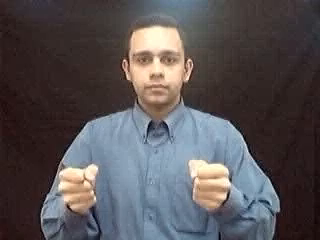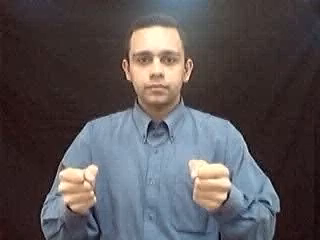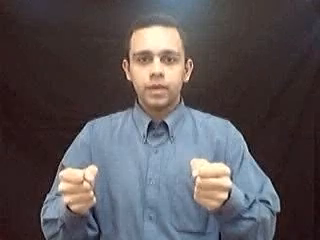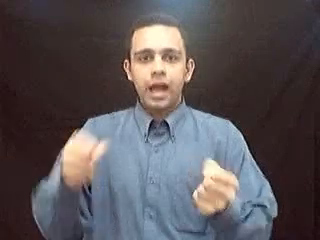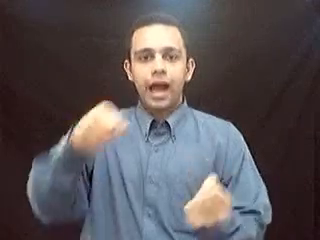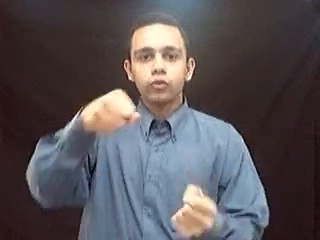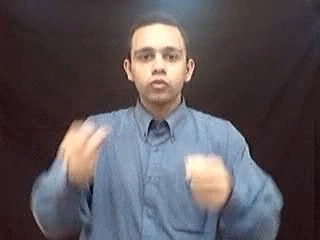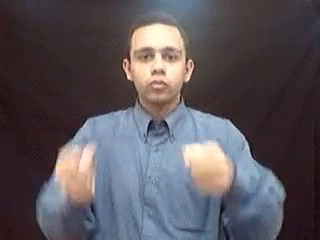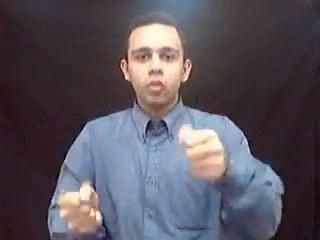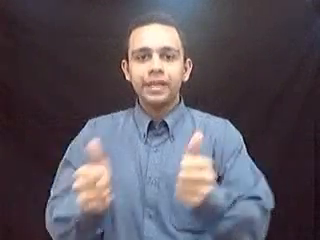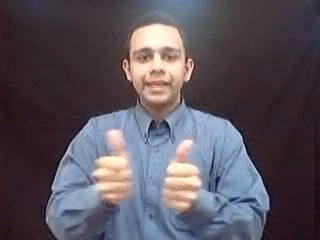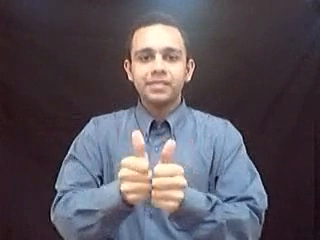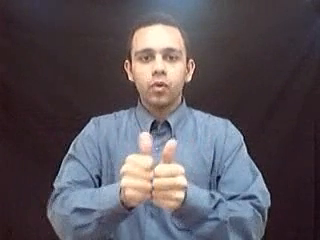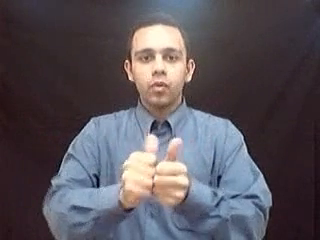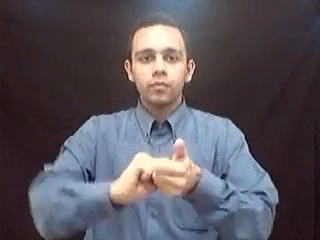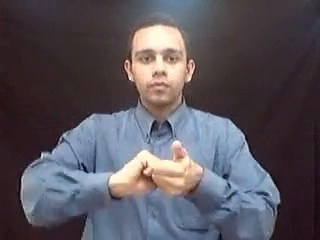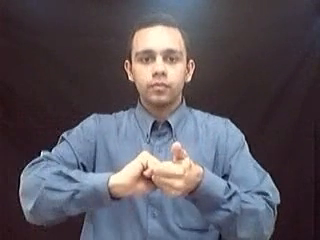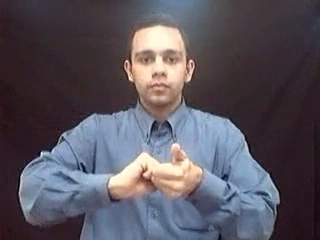automobilismoRJ